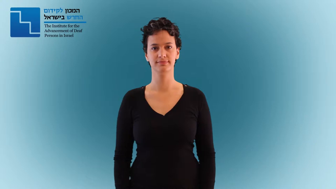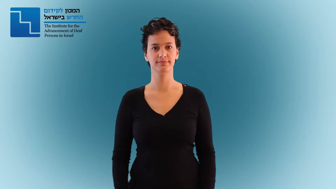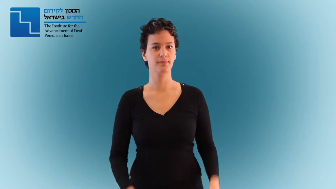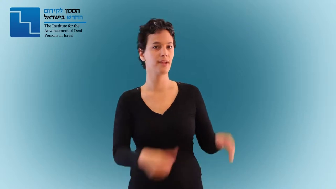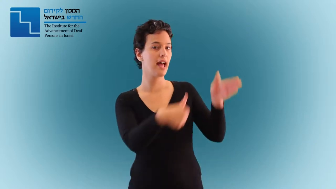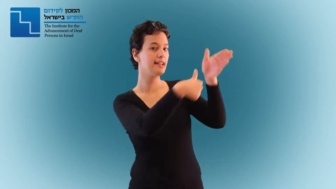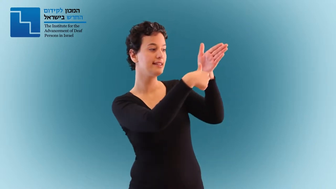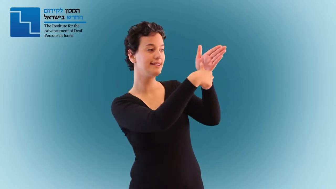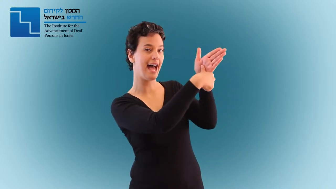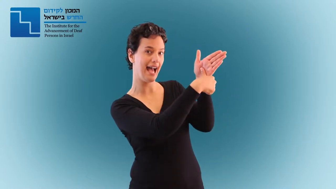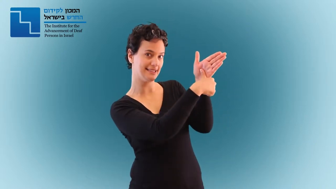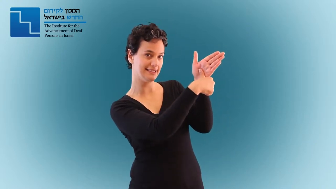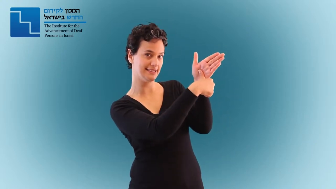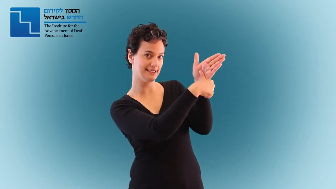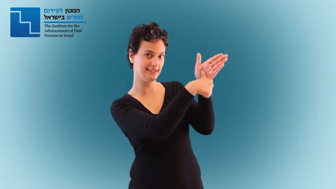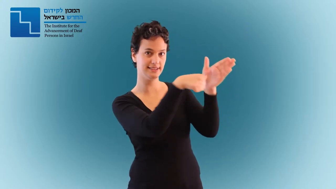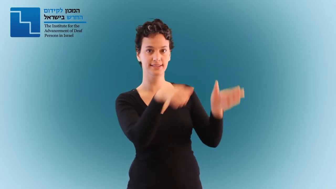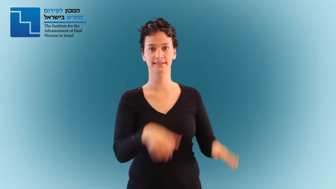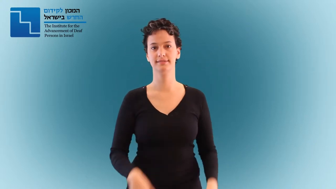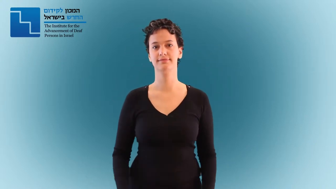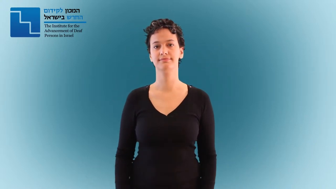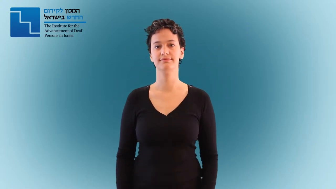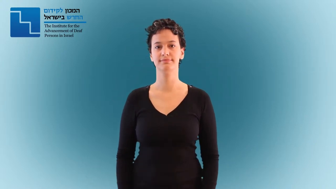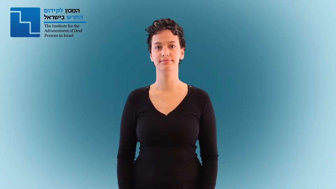לנעוץ (סיכה)